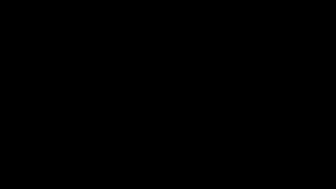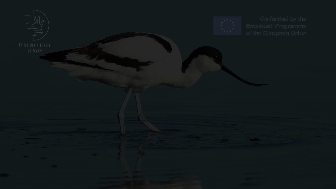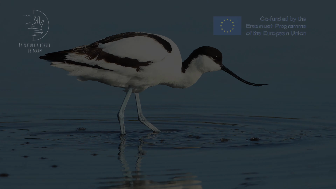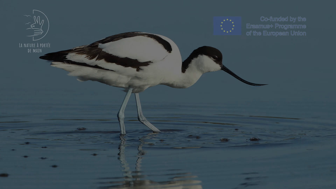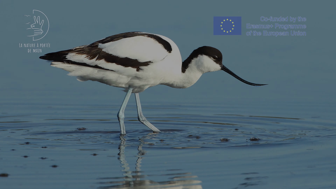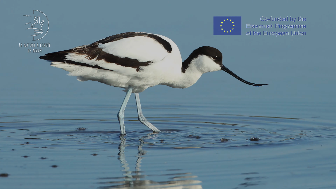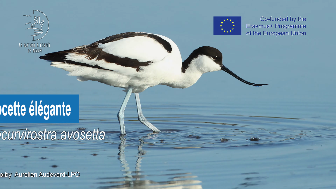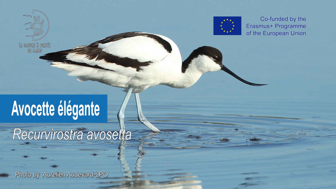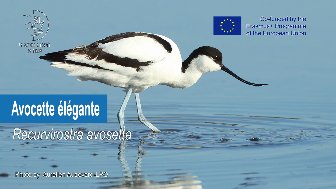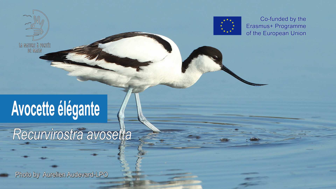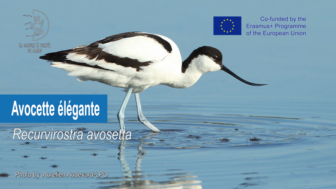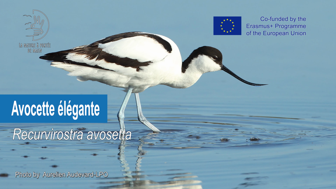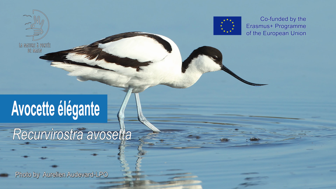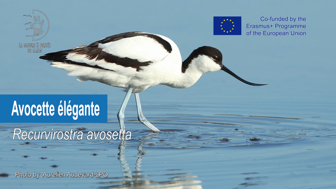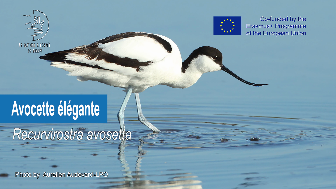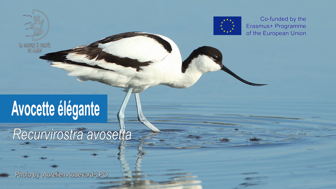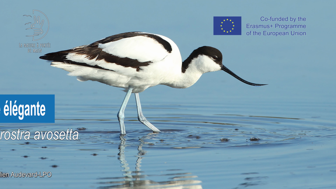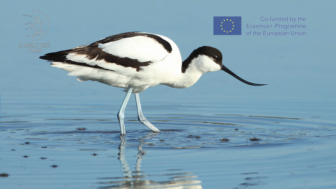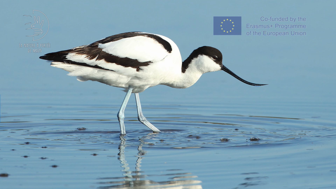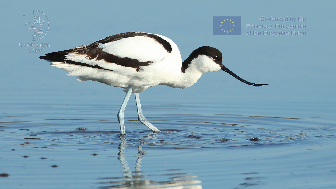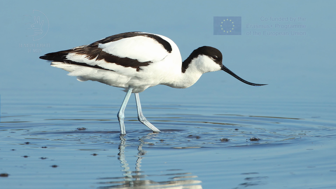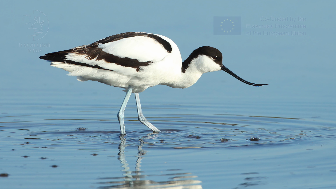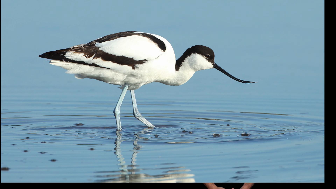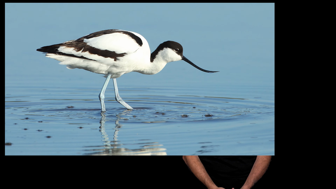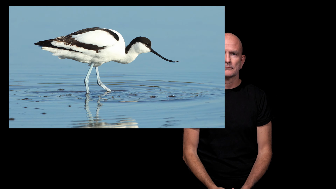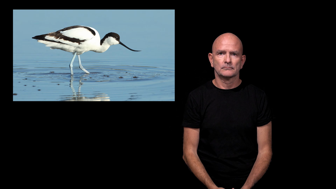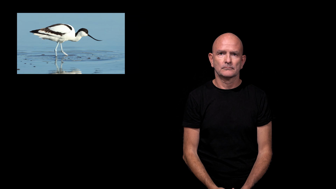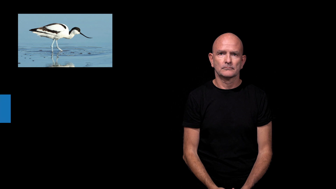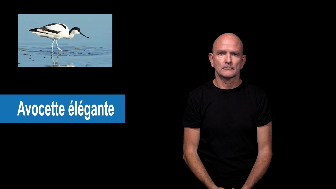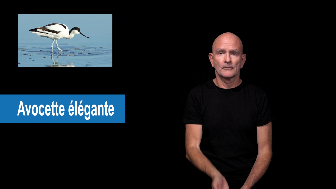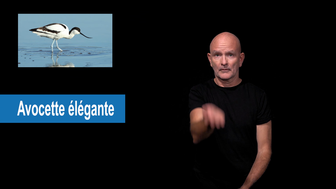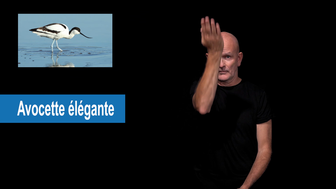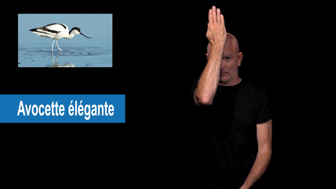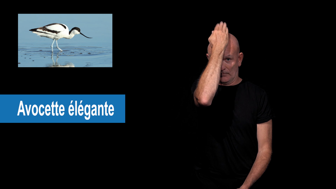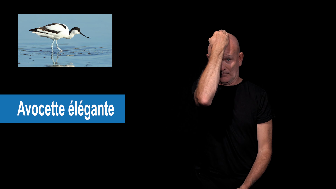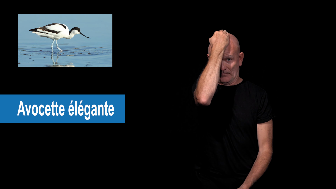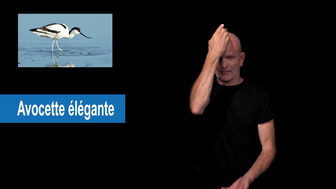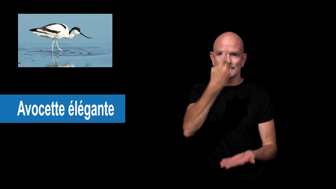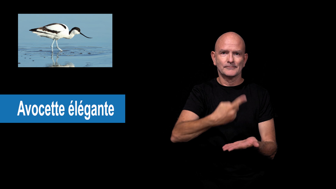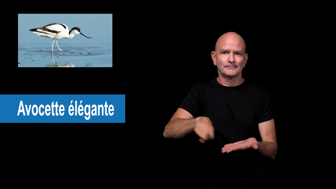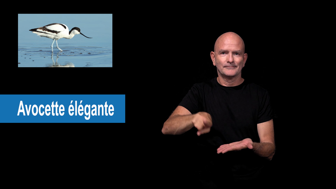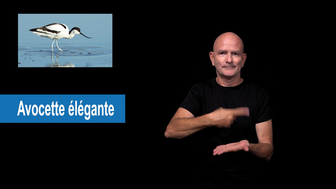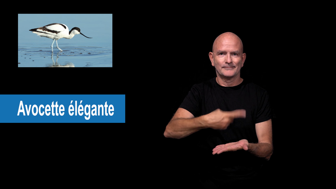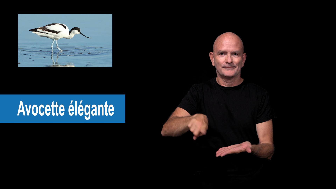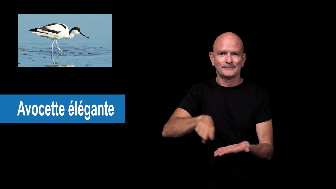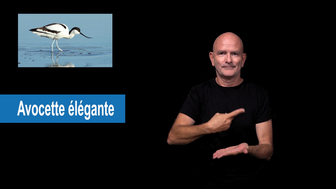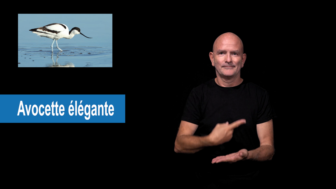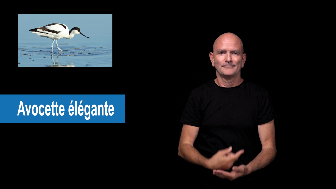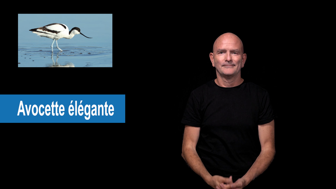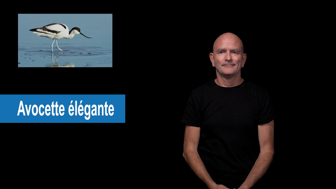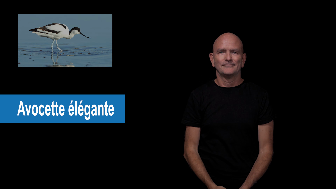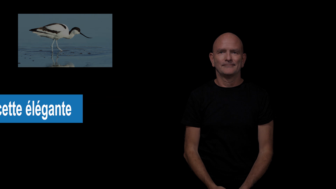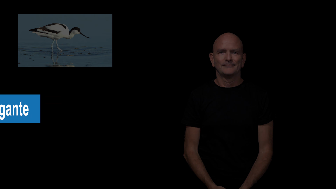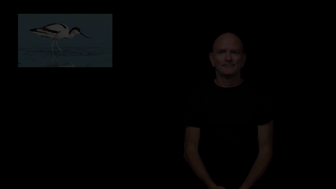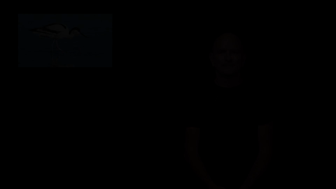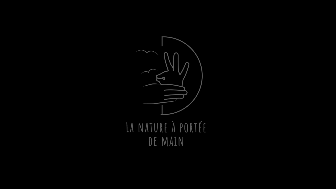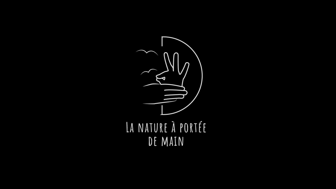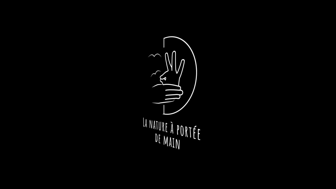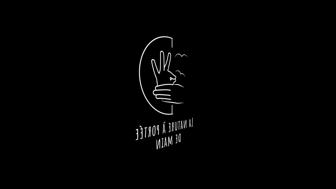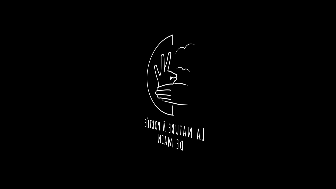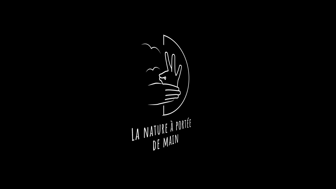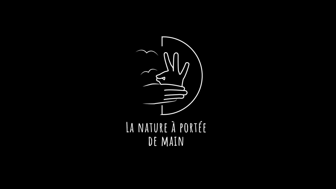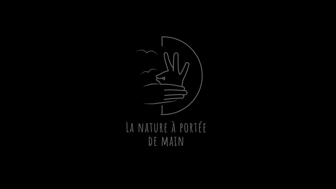Avocette élégante